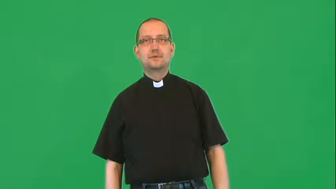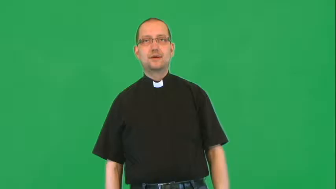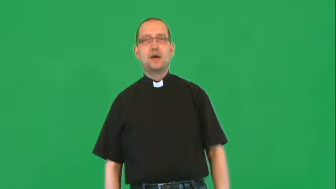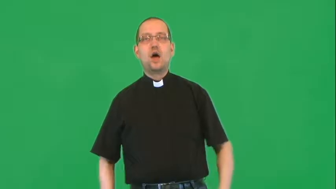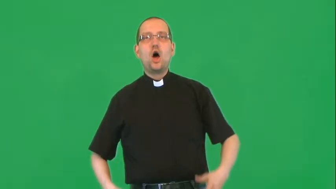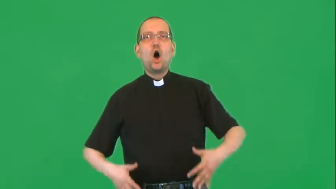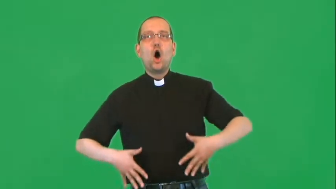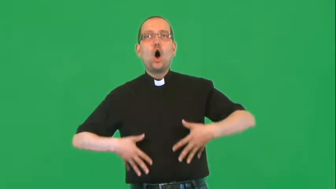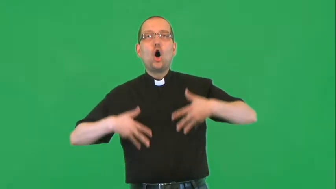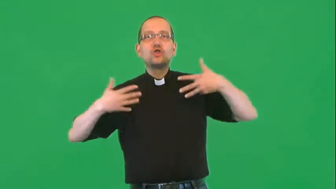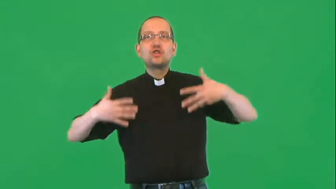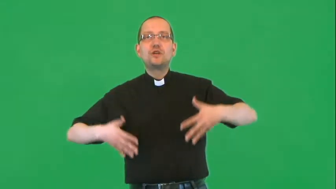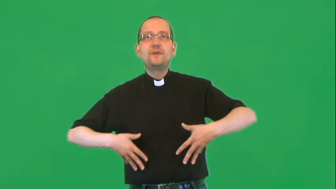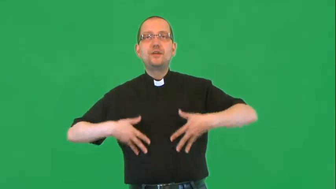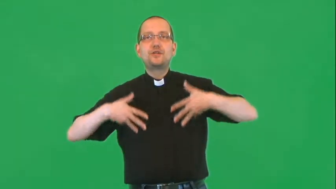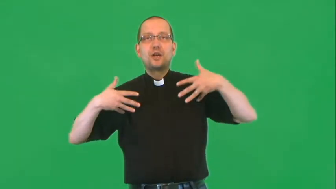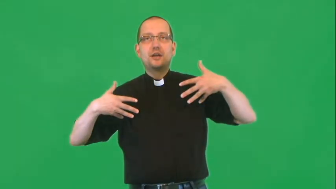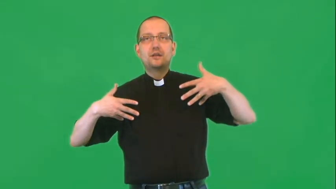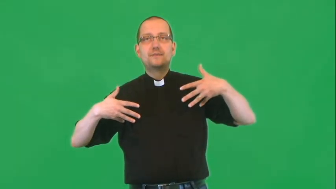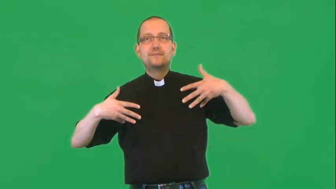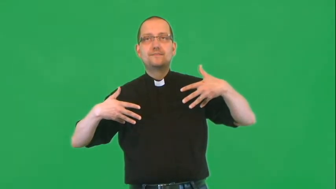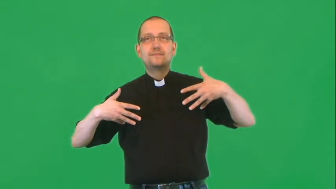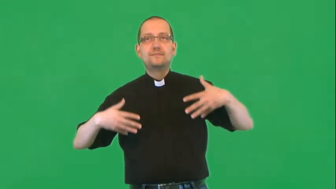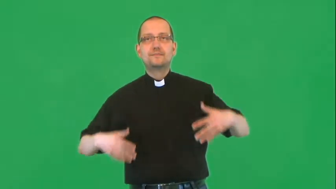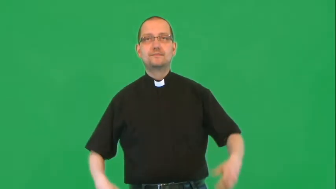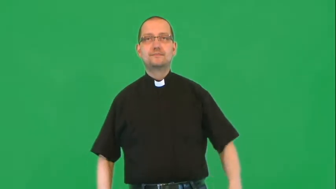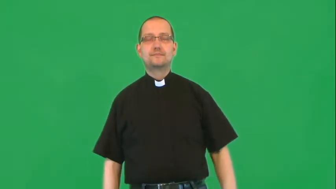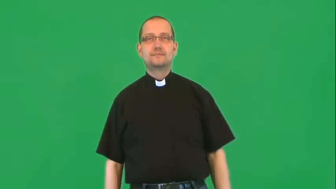ożywiciel